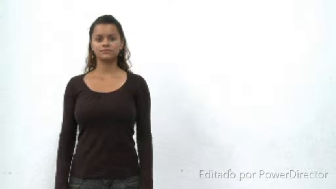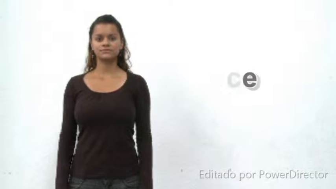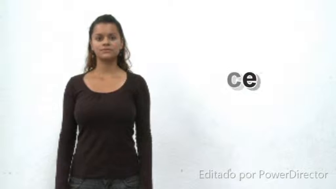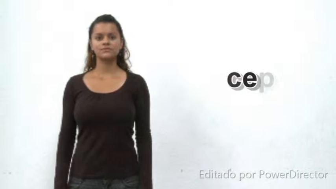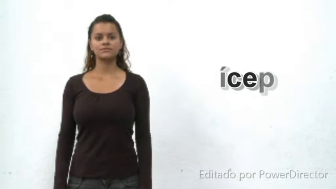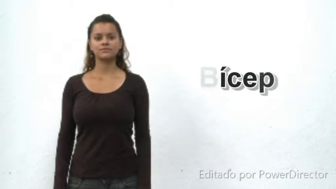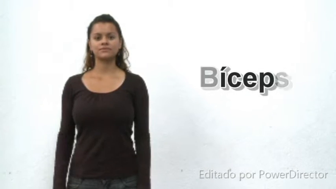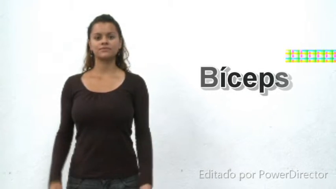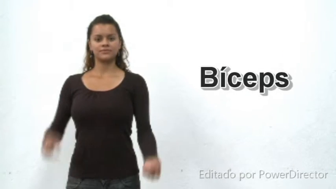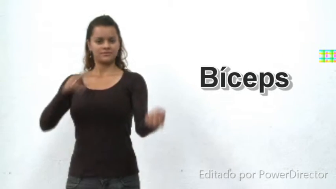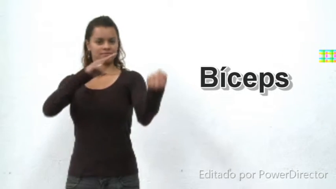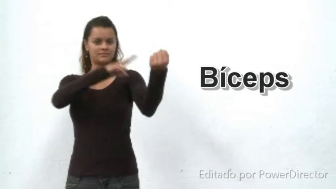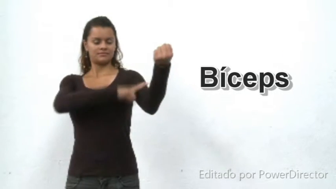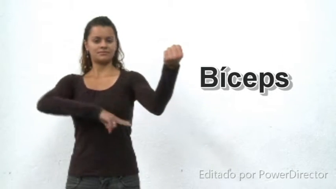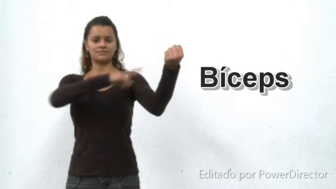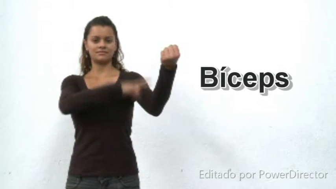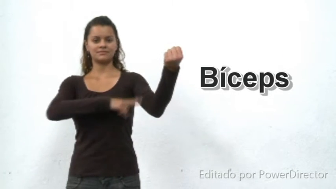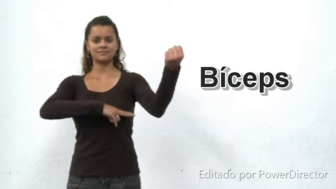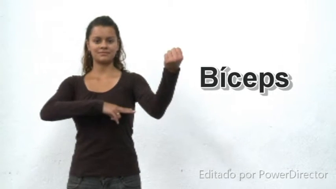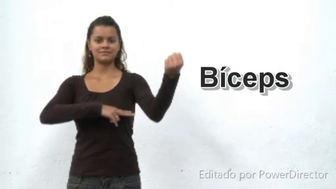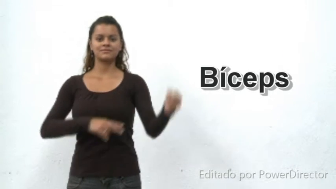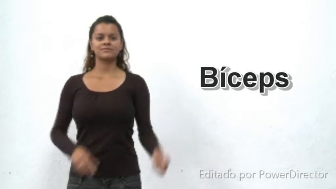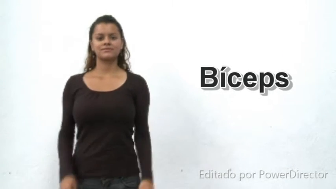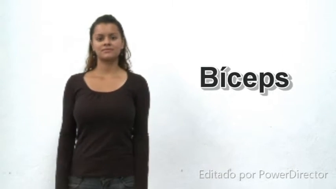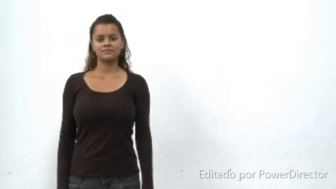Bíceps